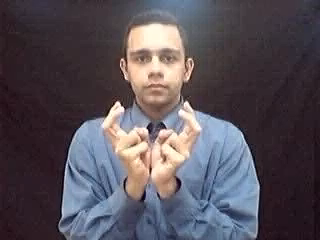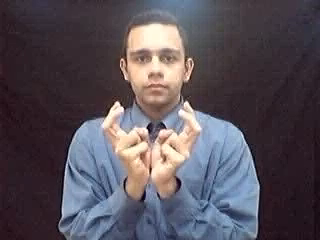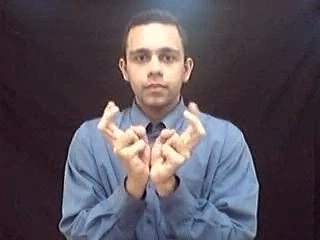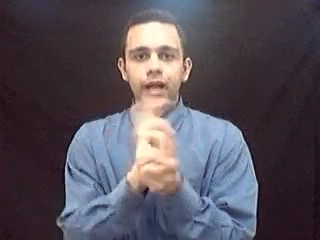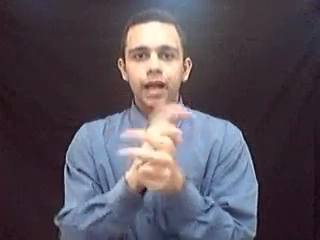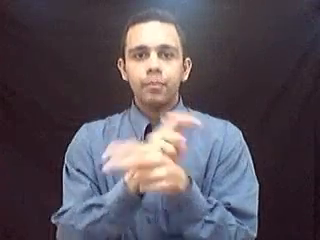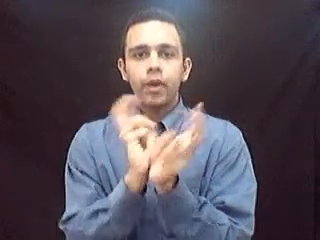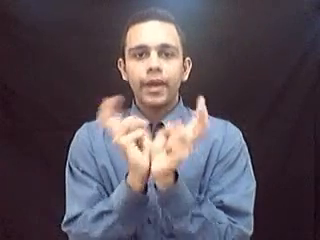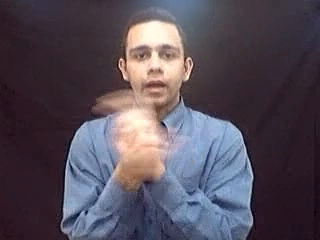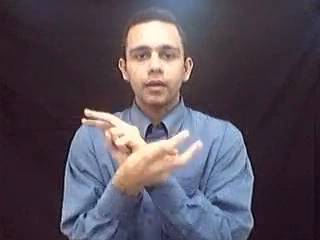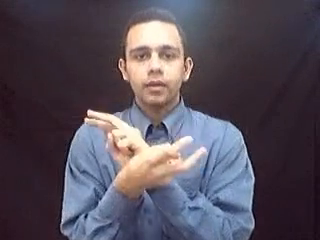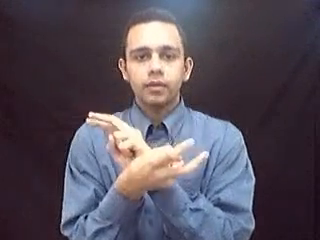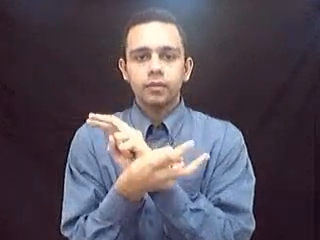capoeira